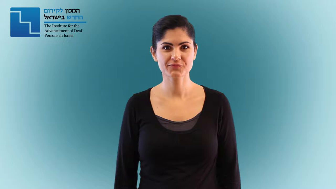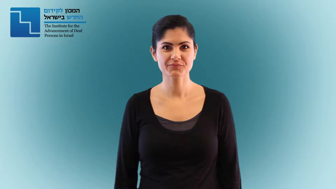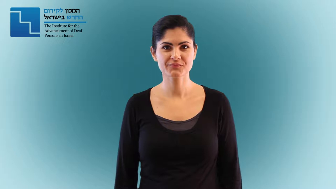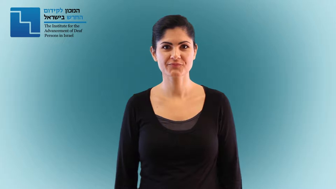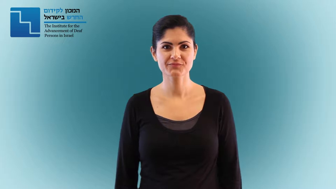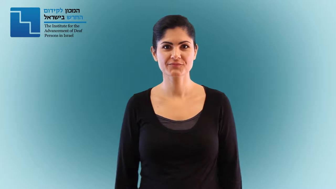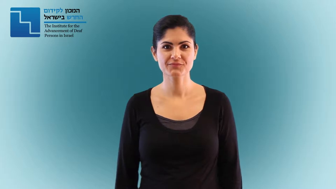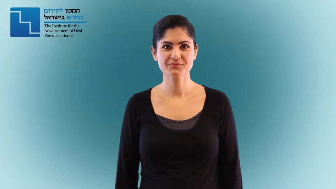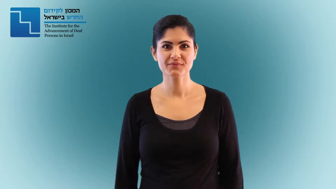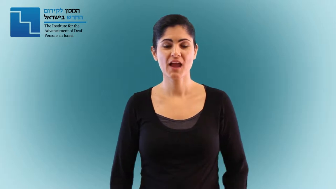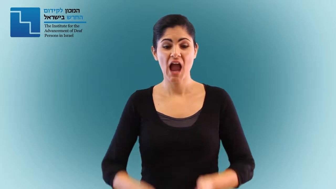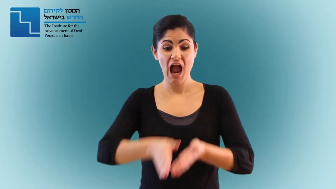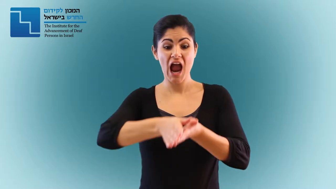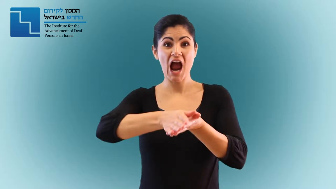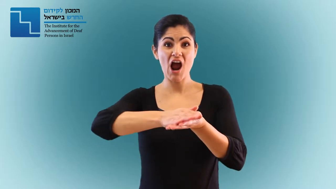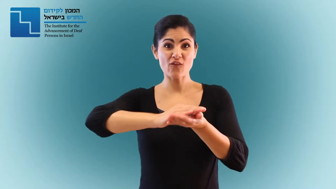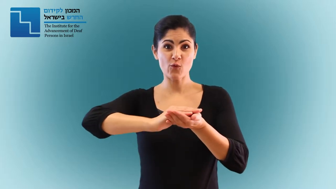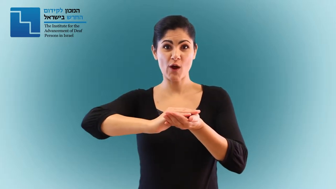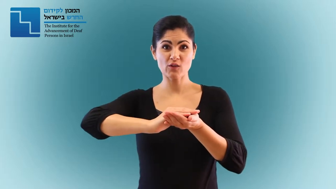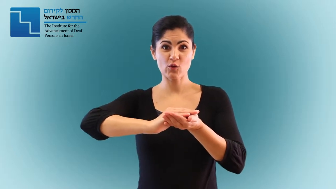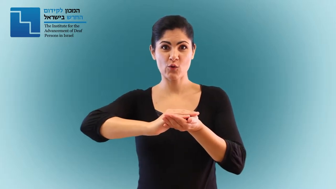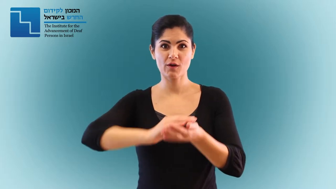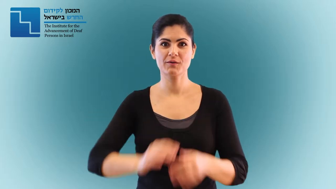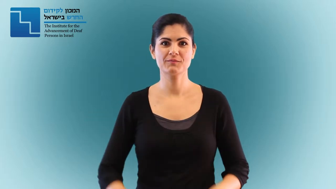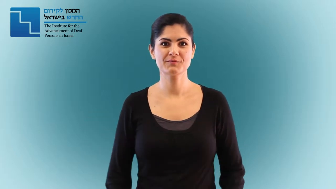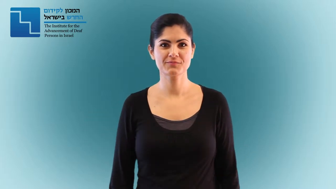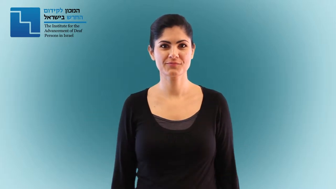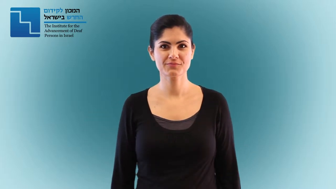אבוקדו